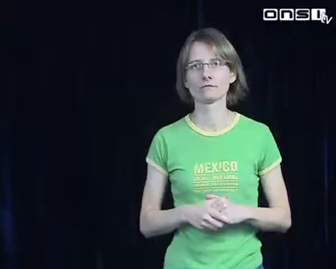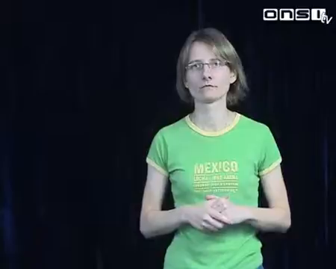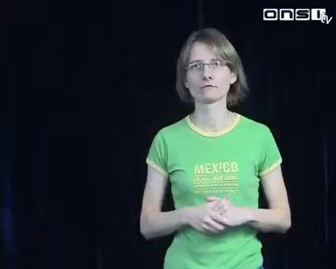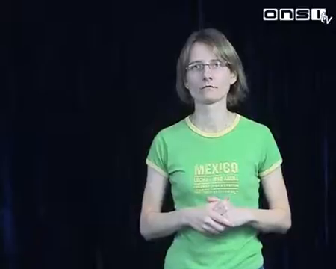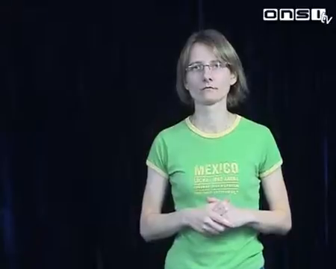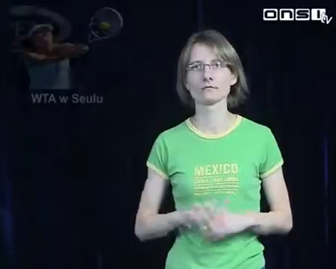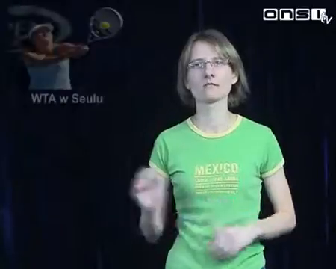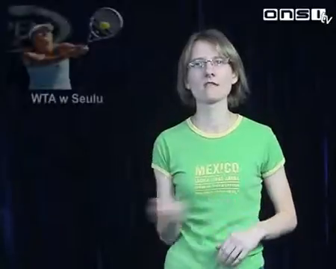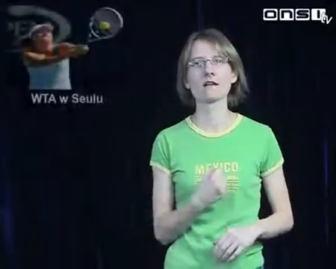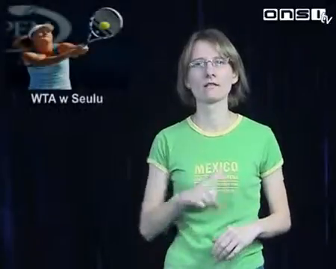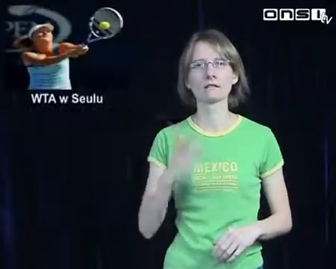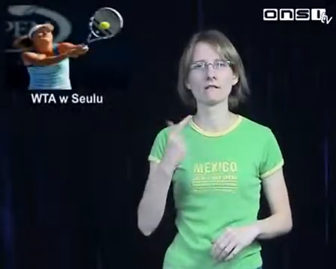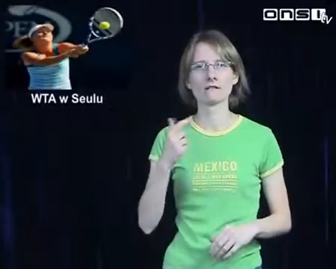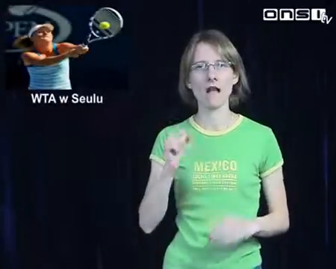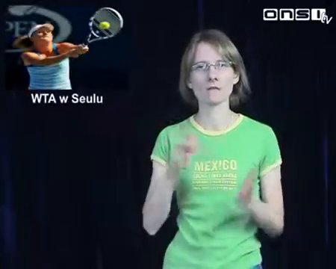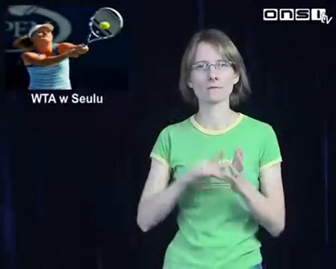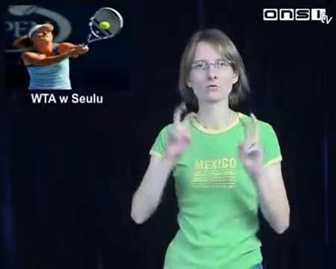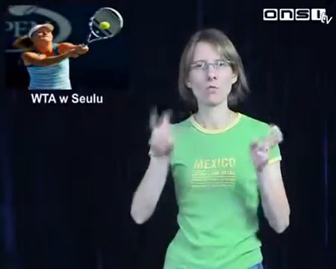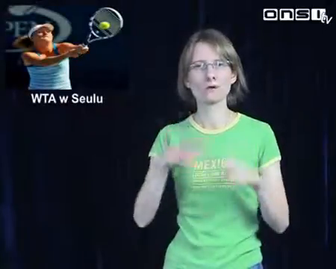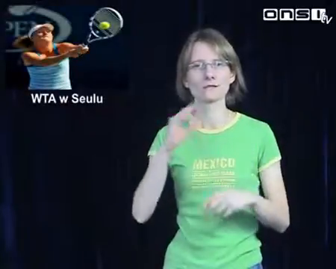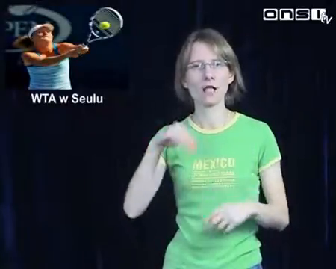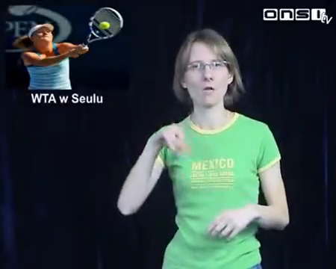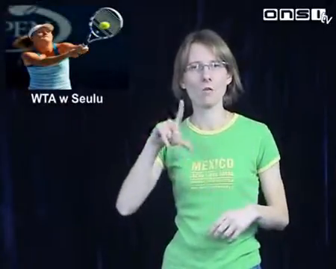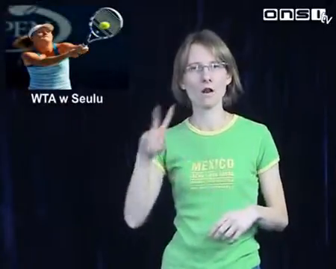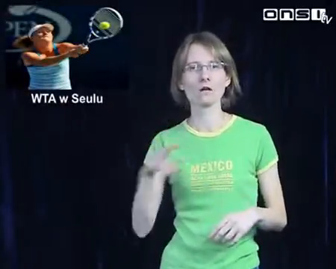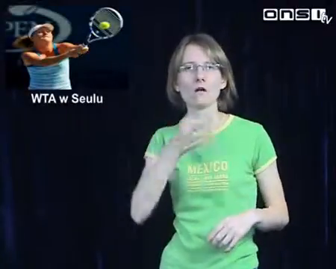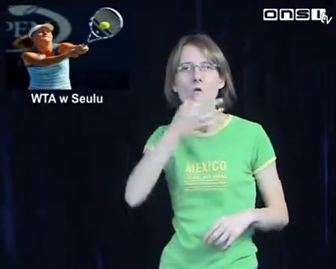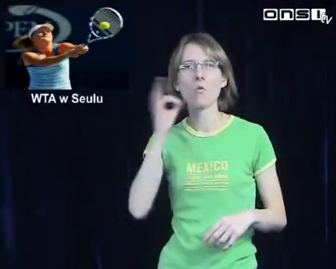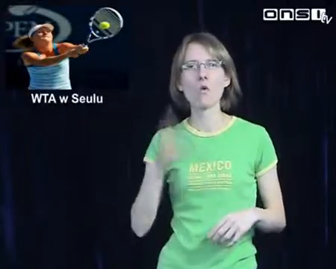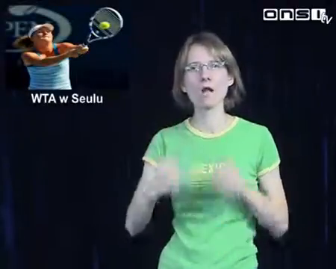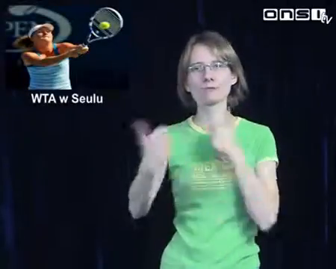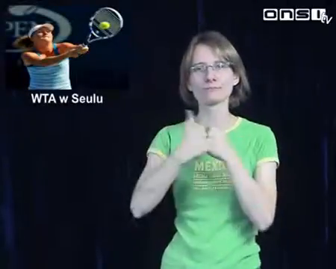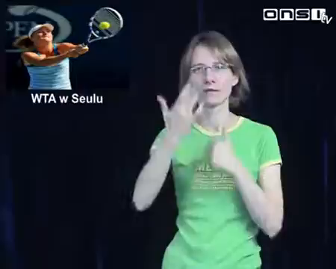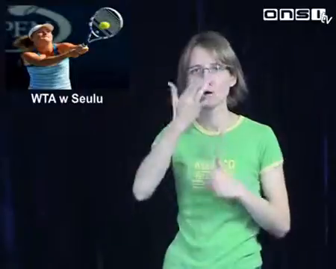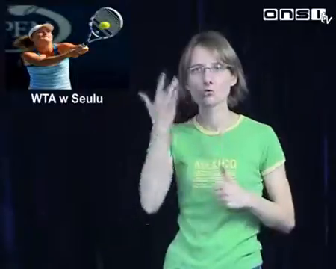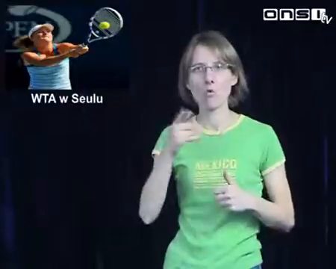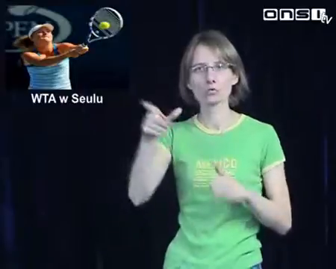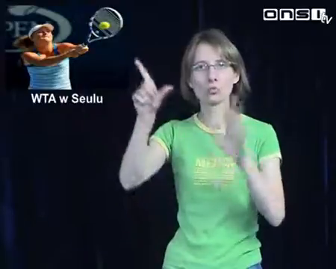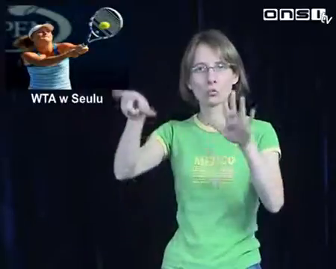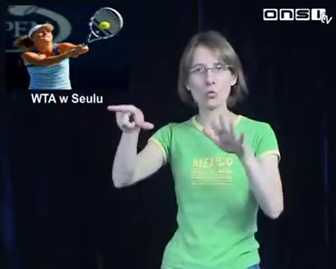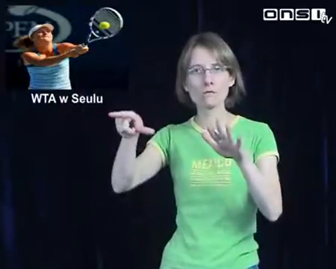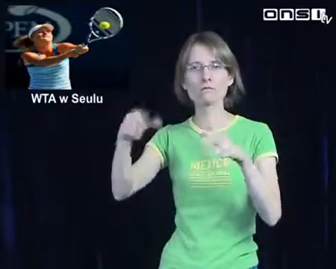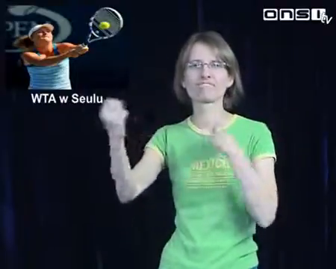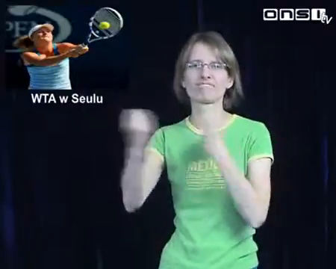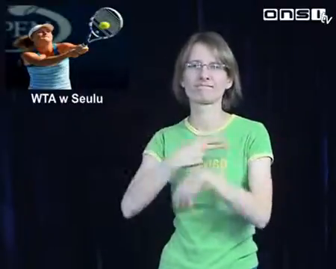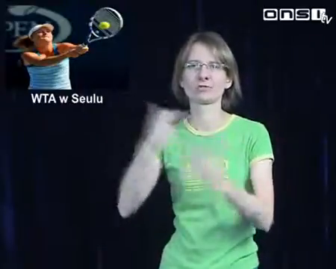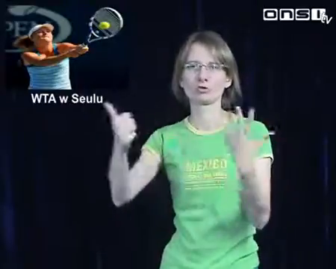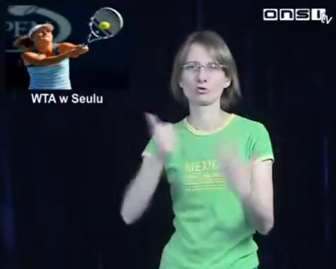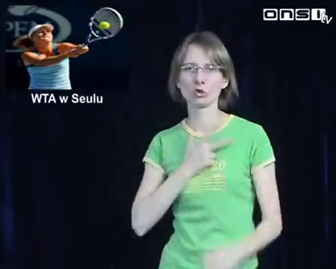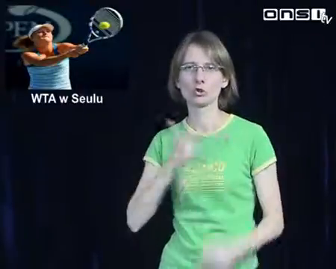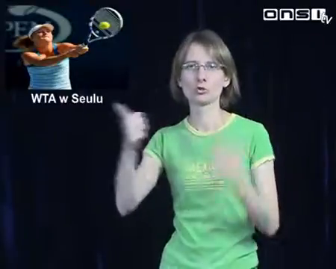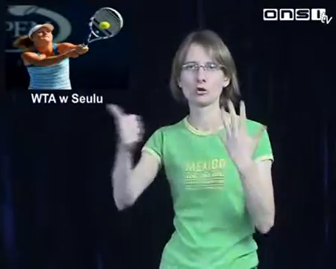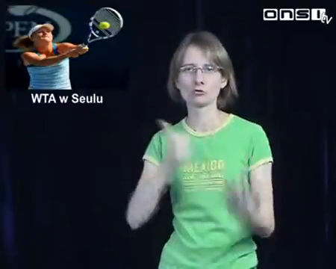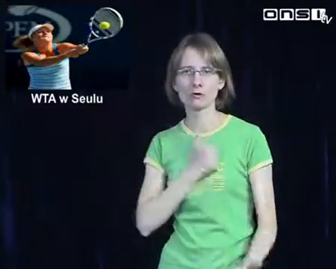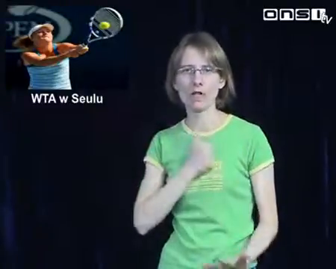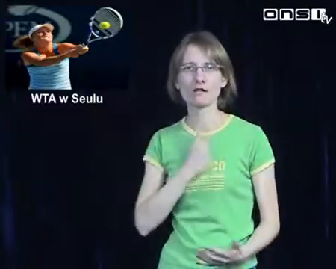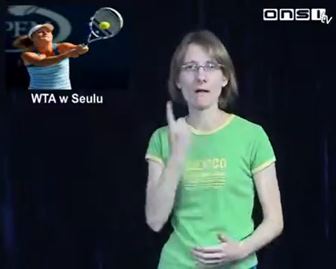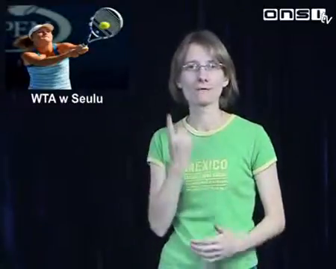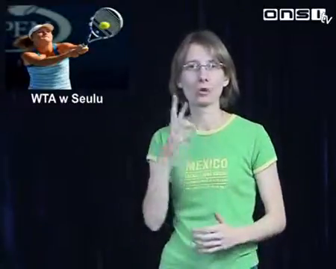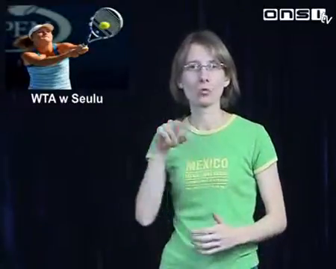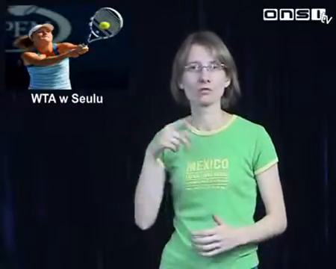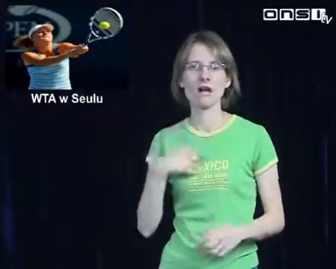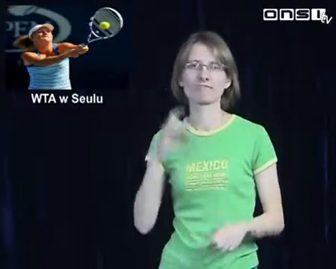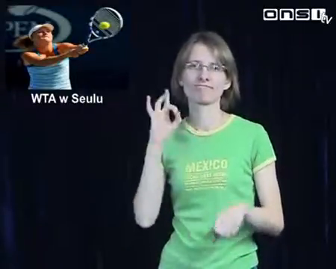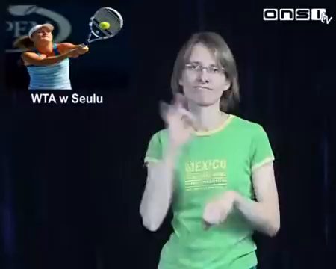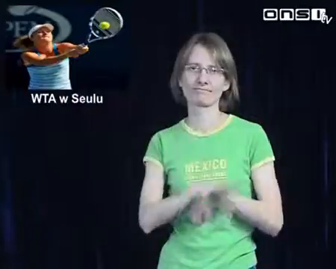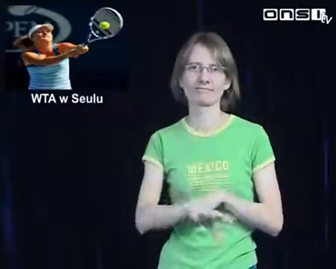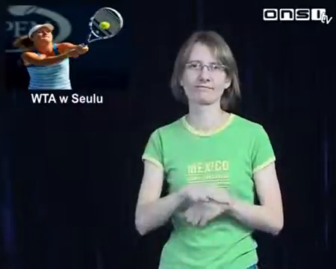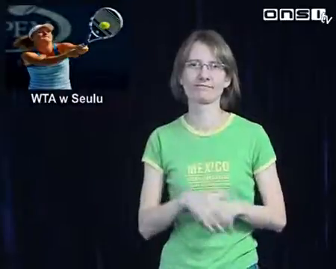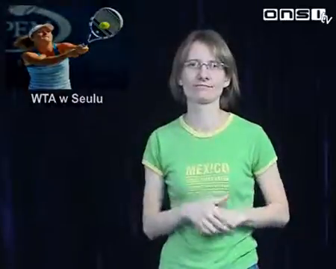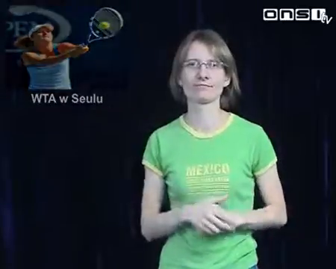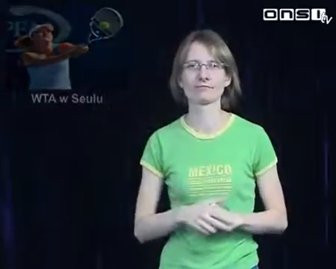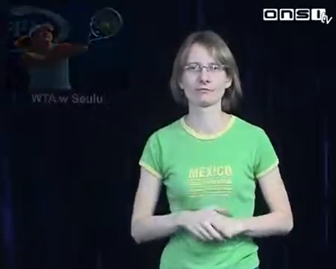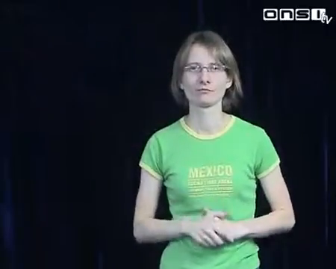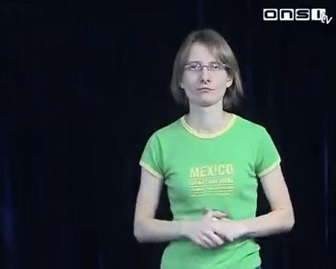WTA w Seulu